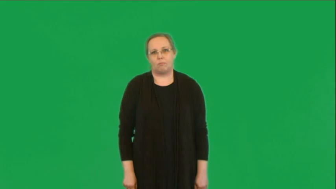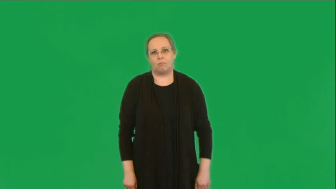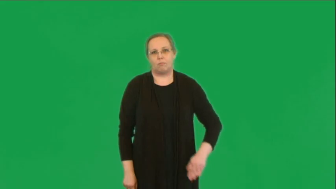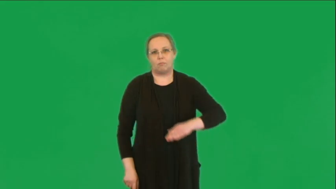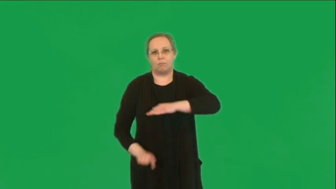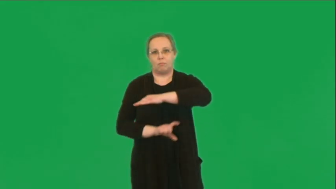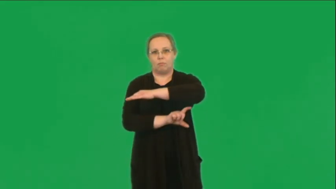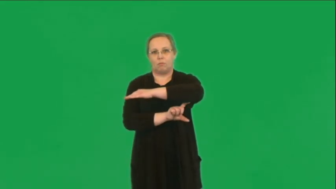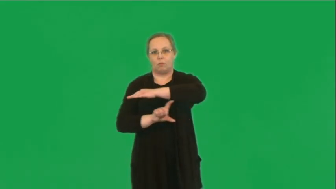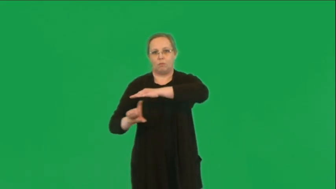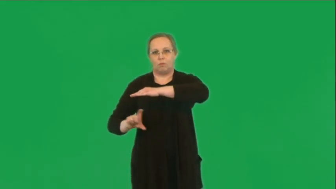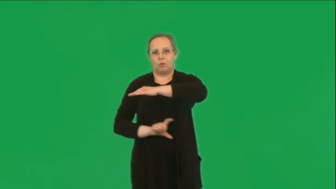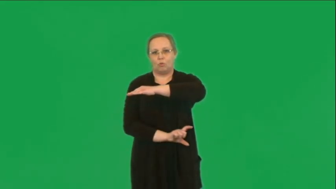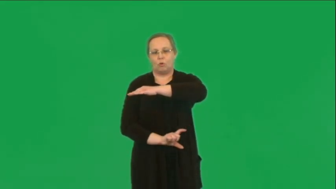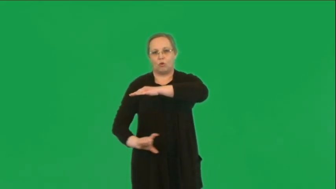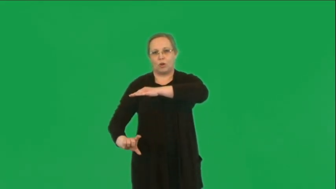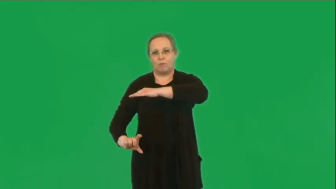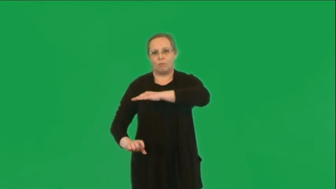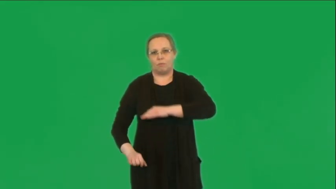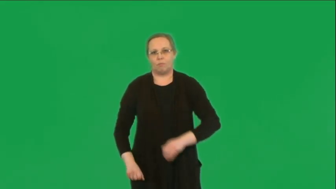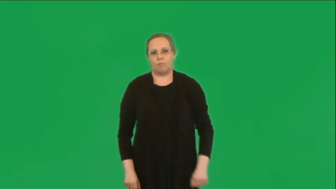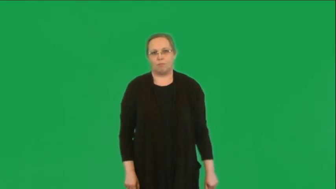złoże